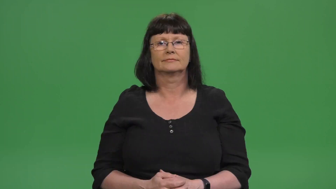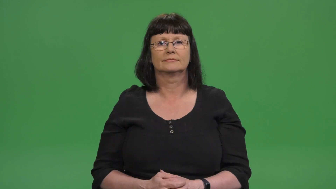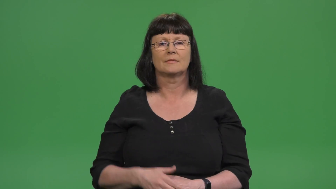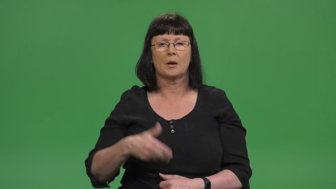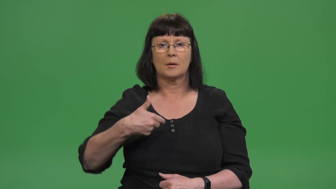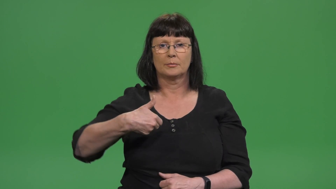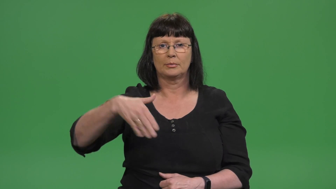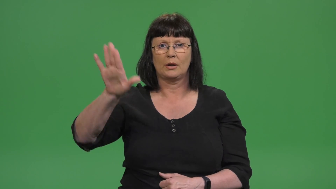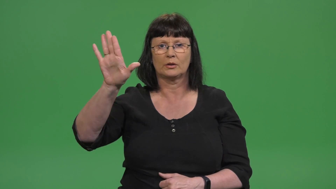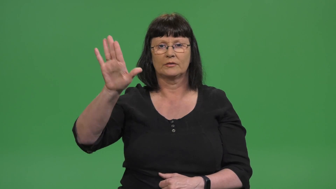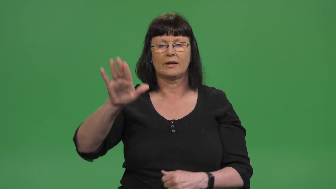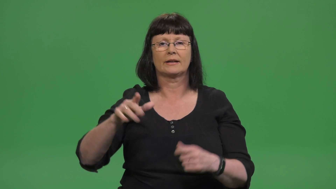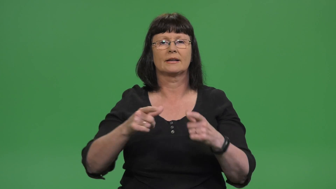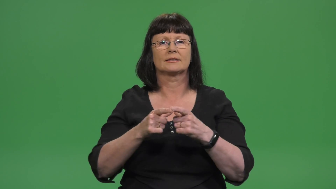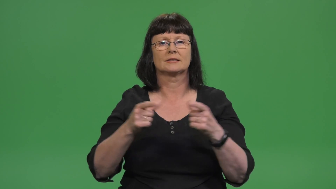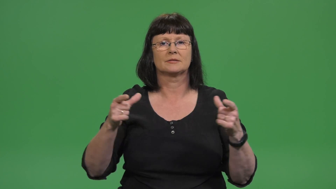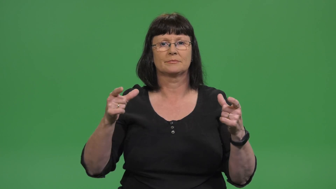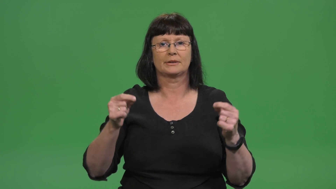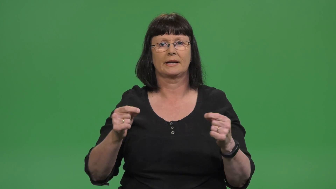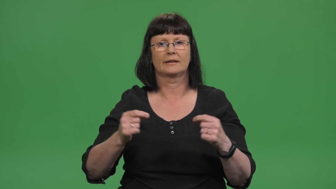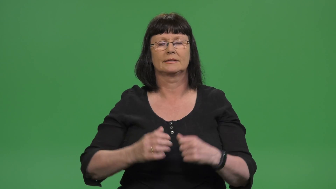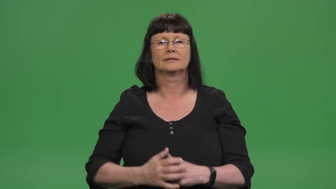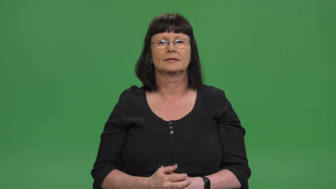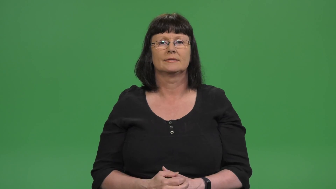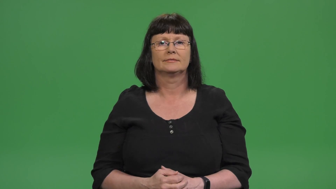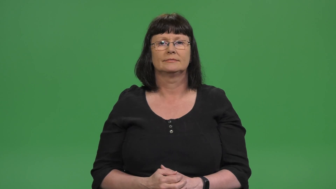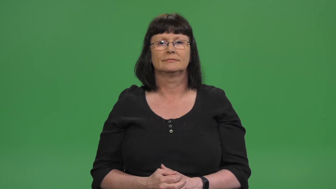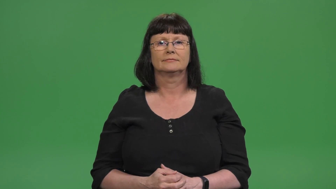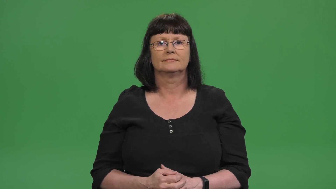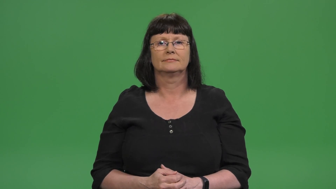Brottfararspjald